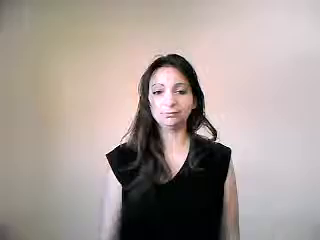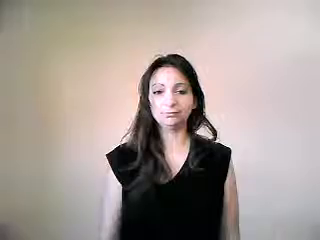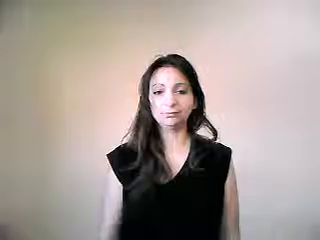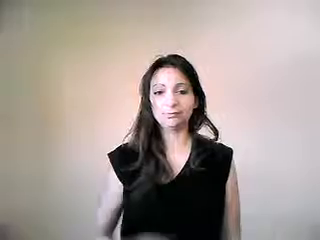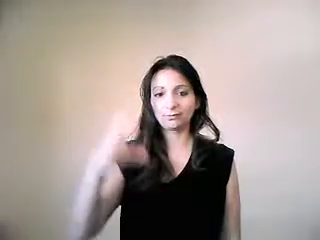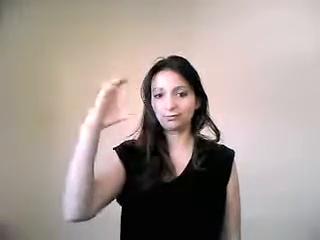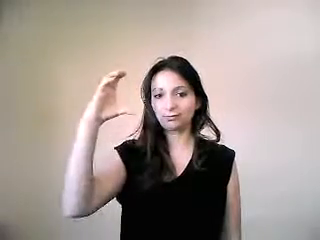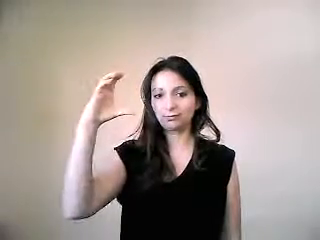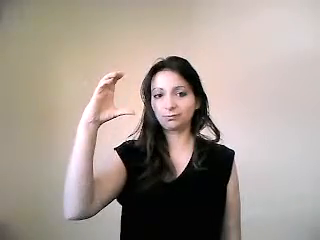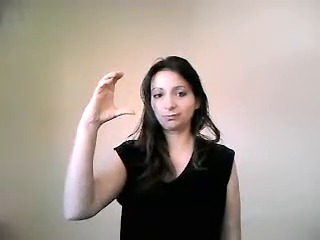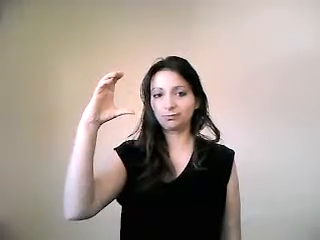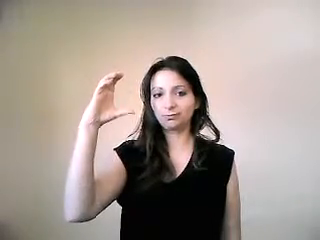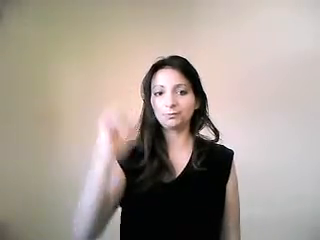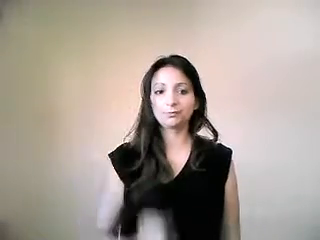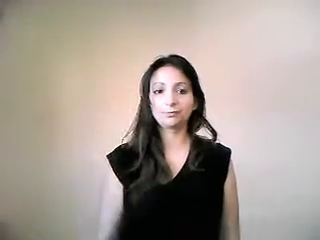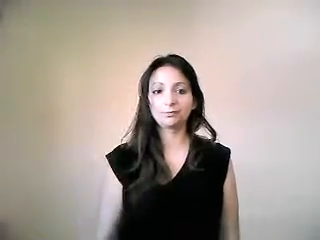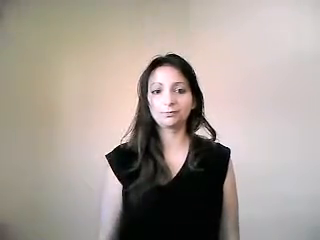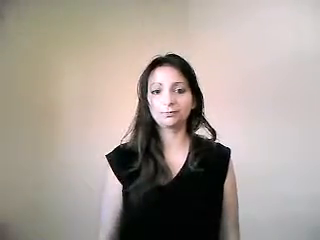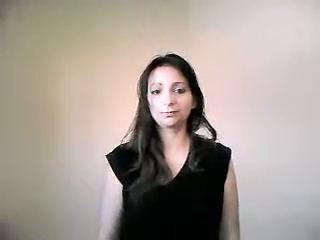C